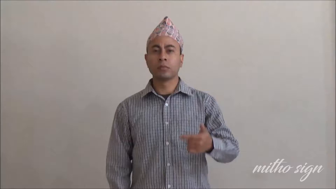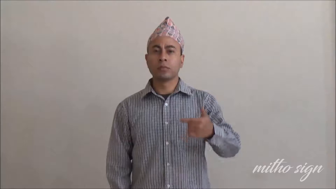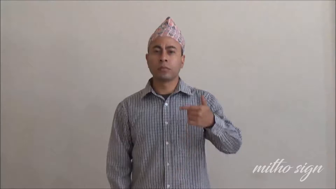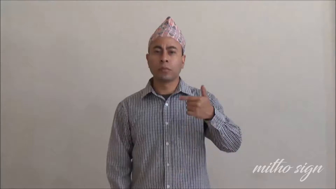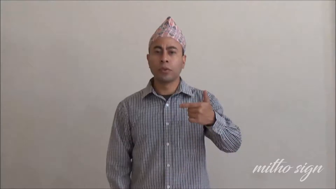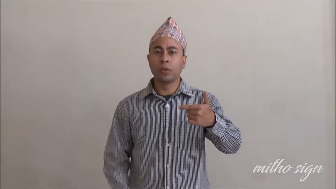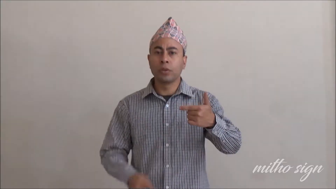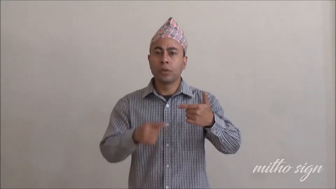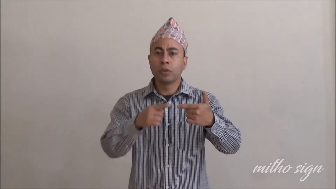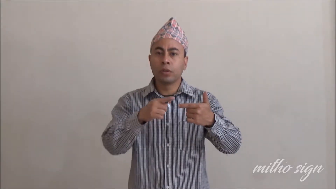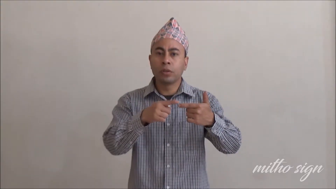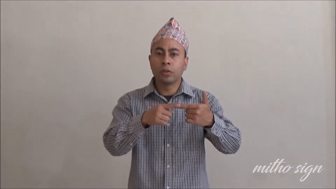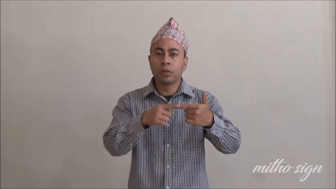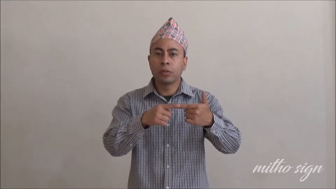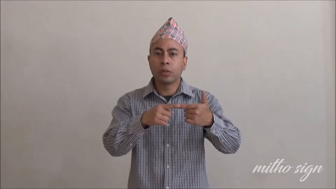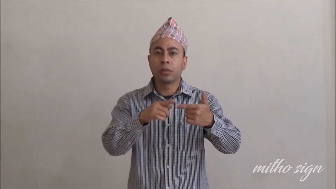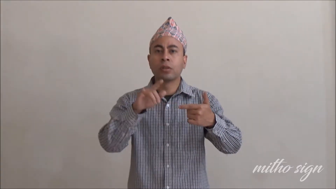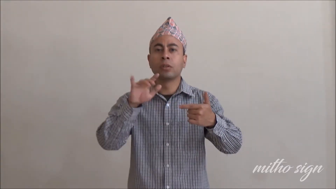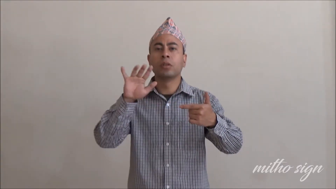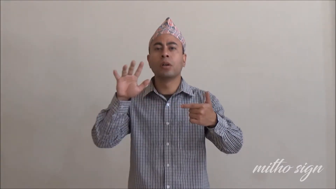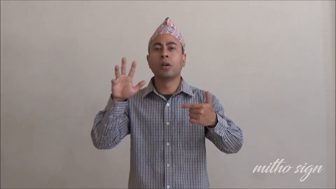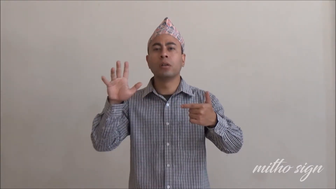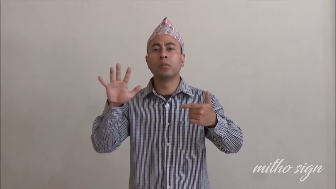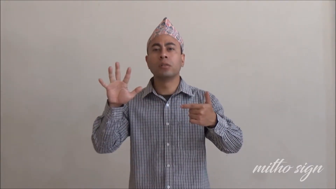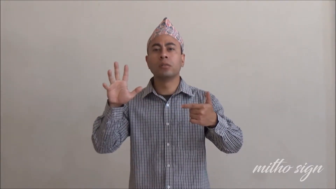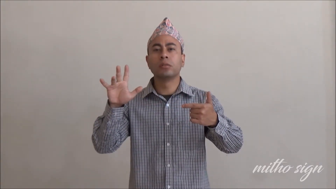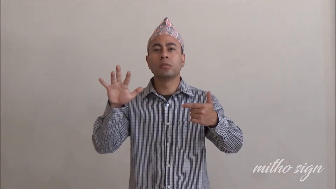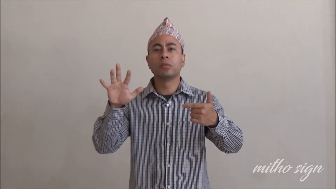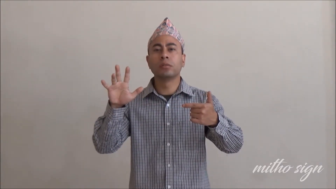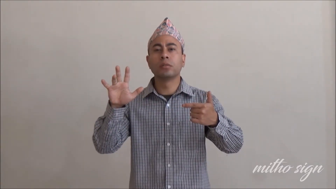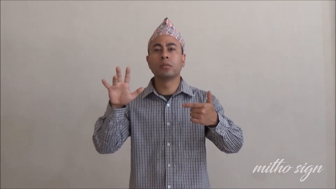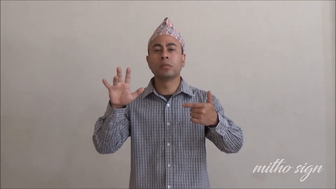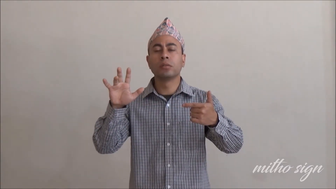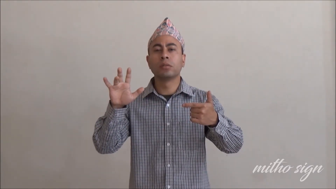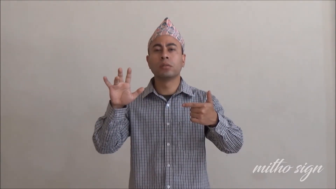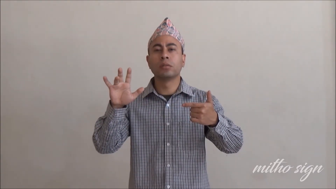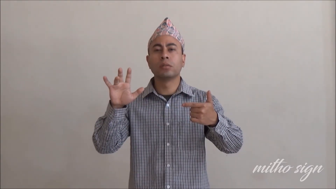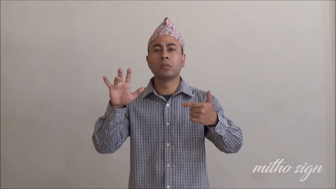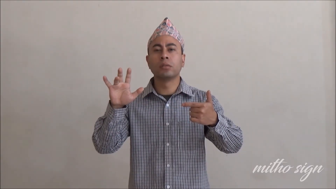चोरऔंला